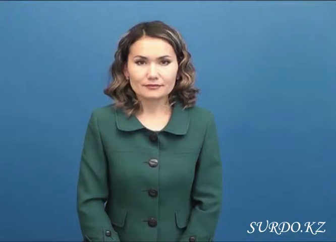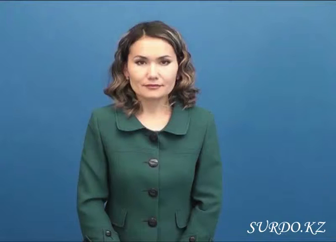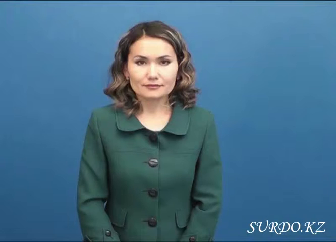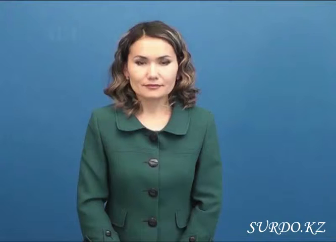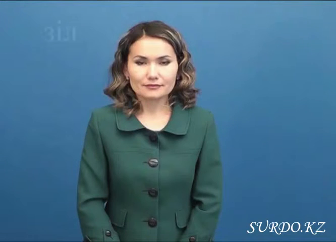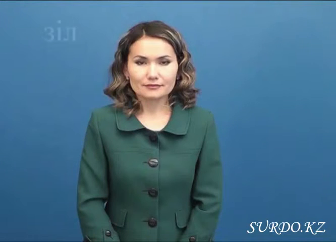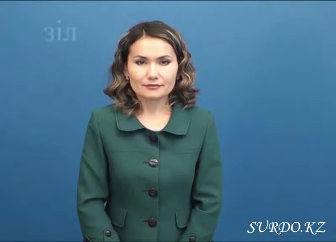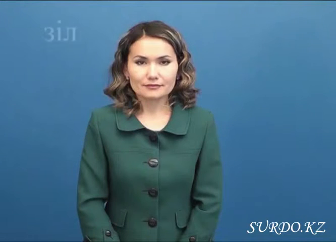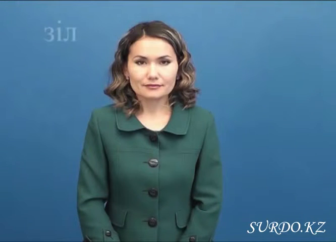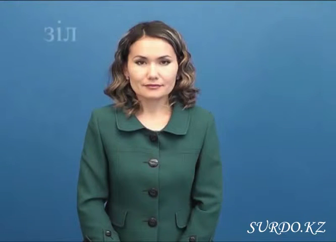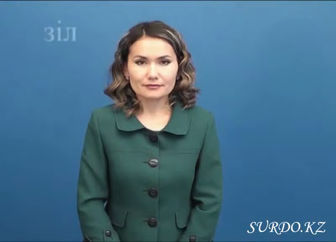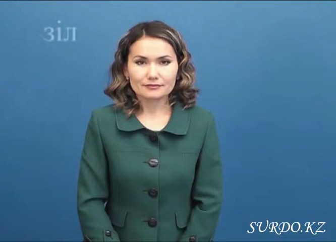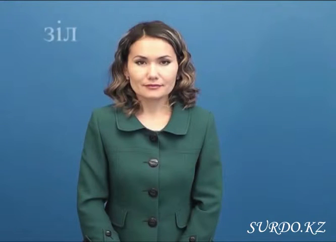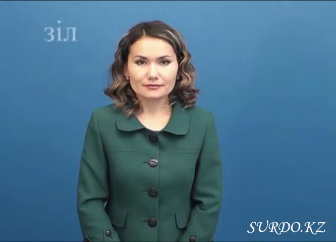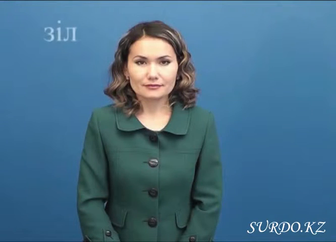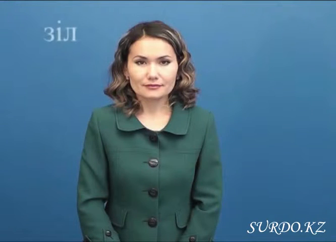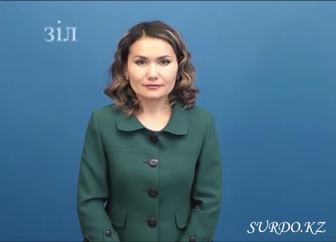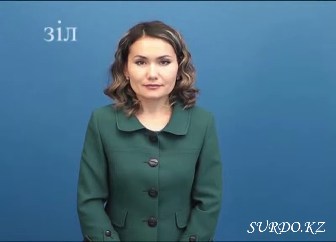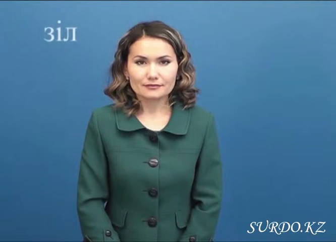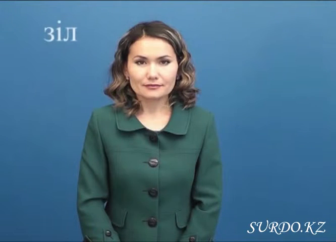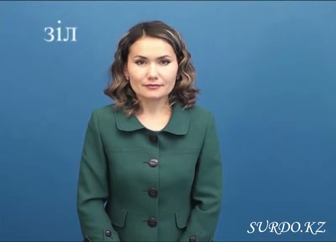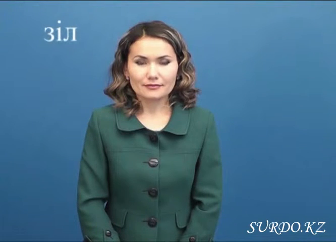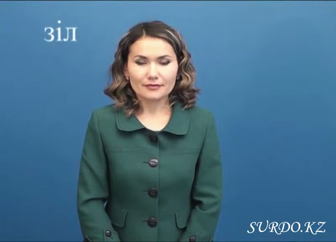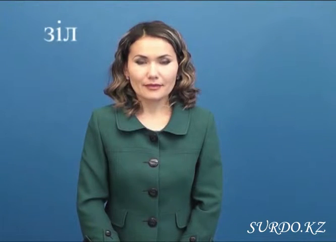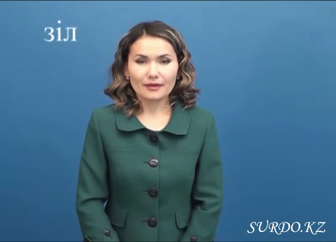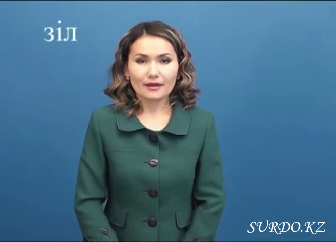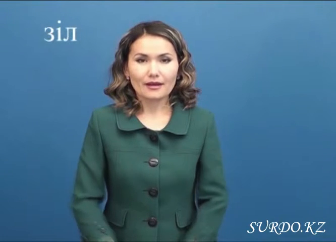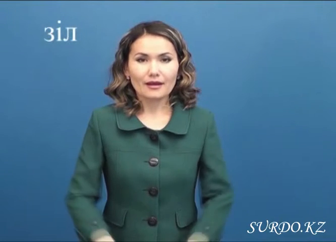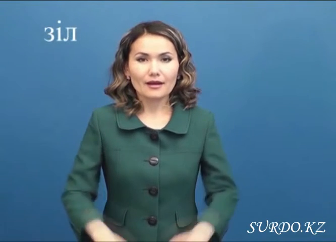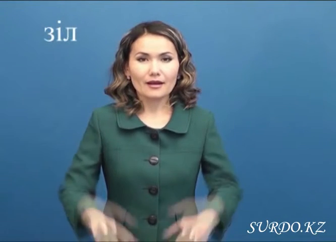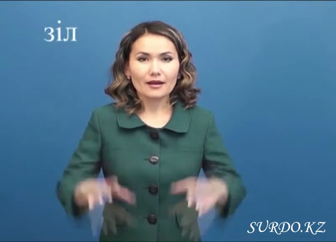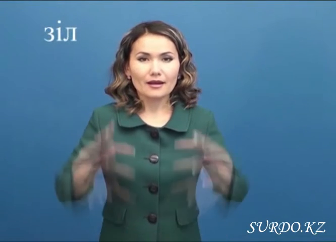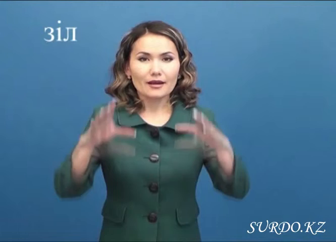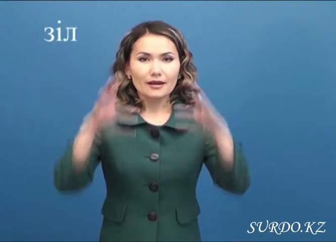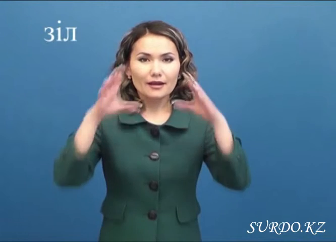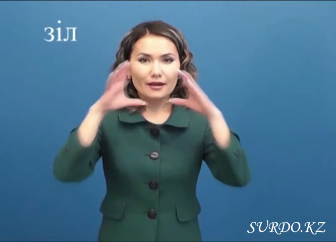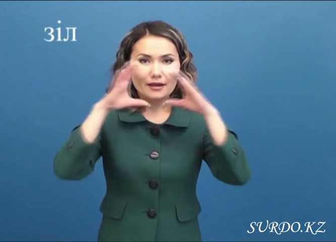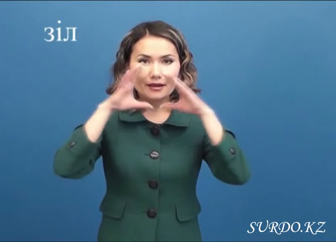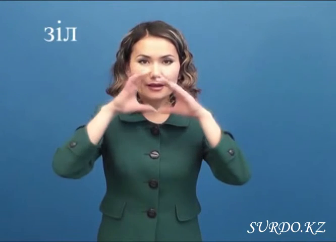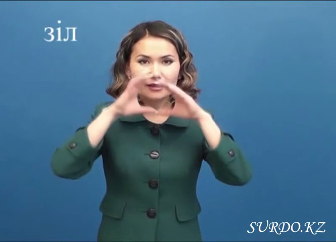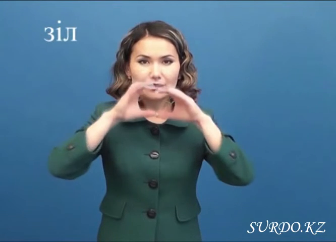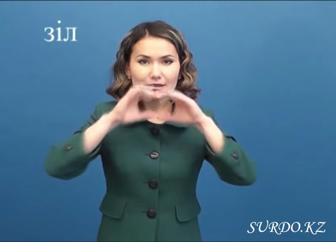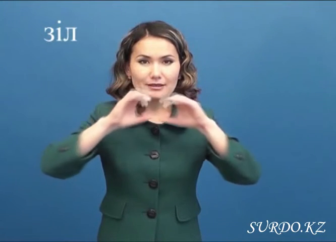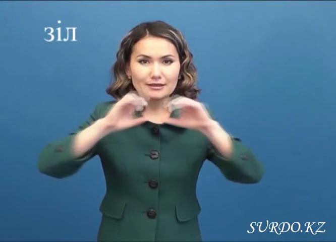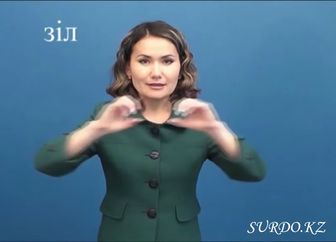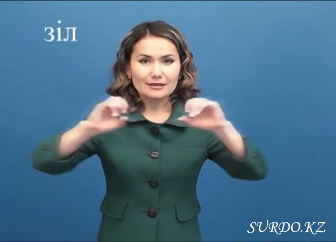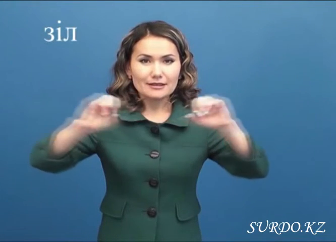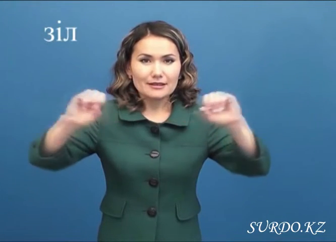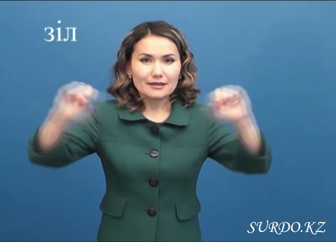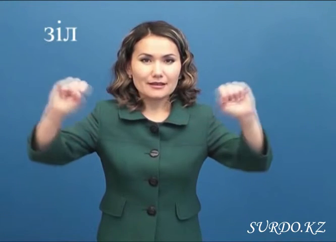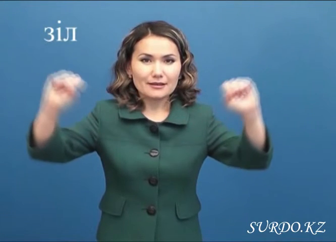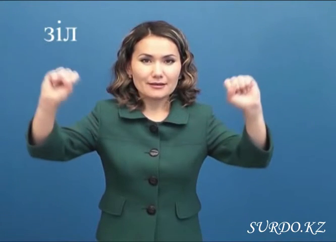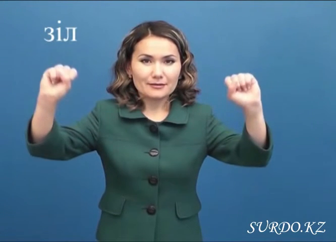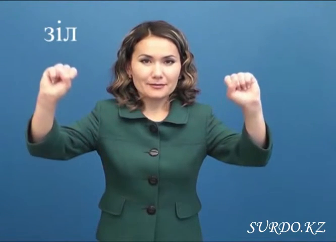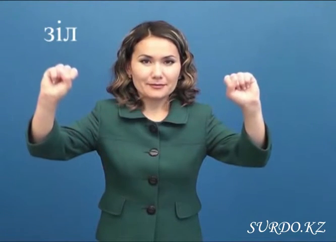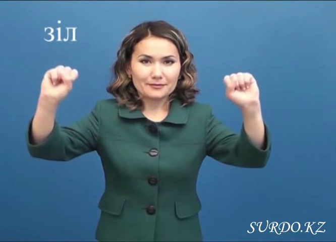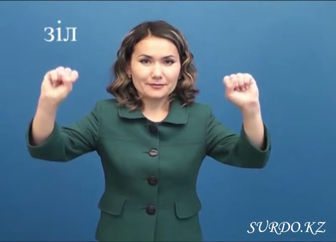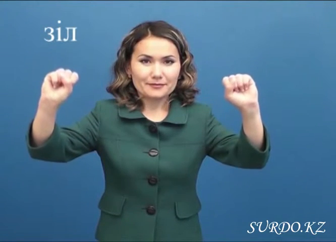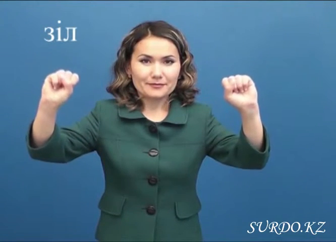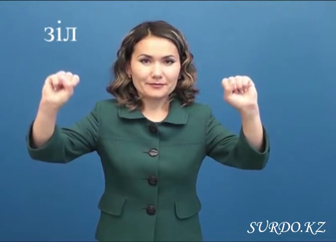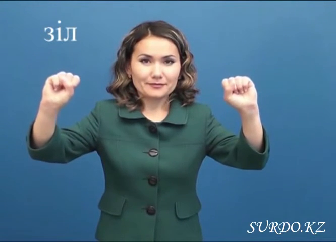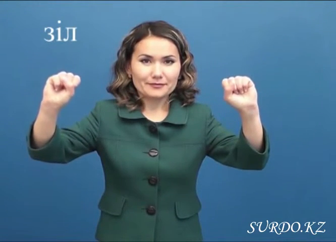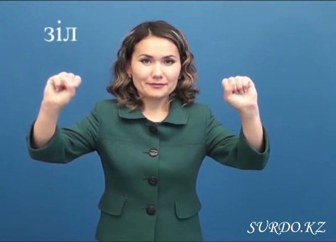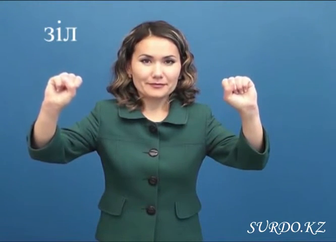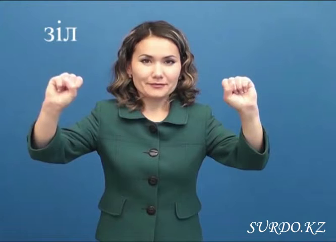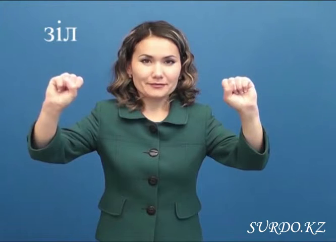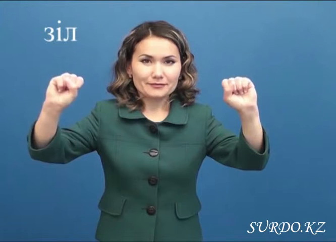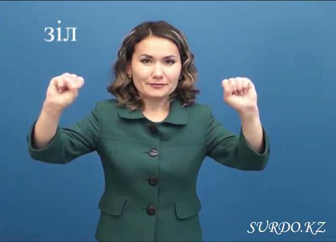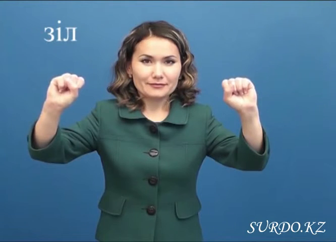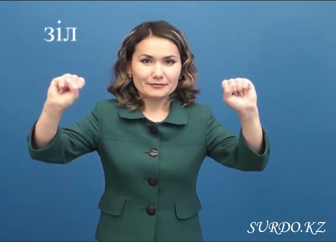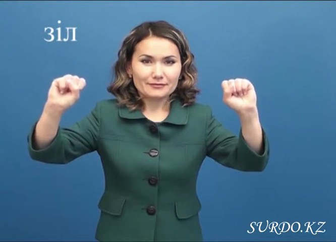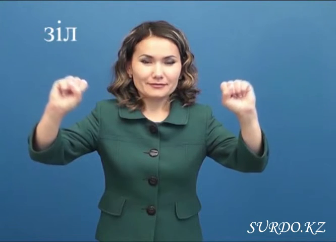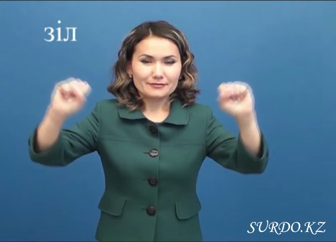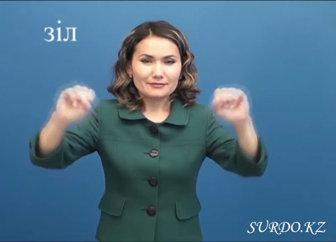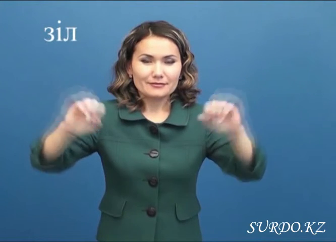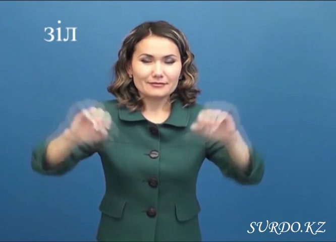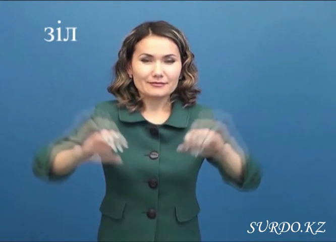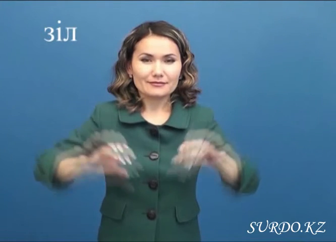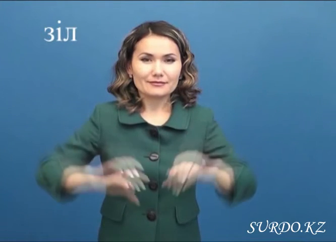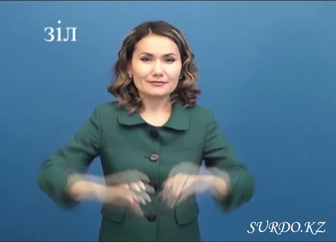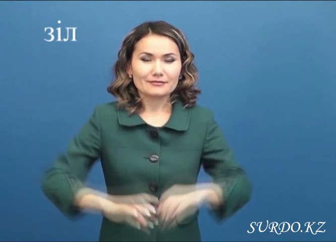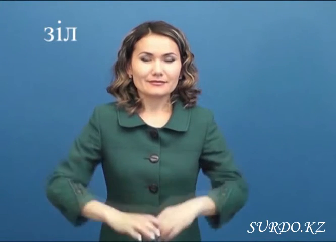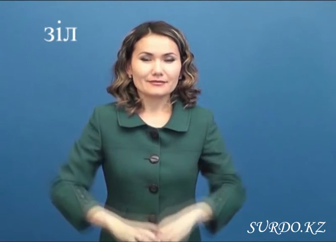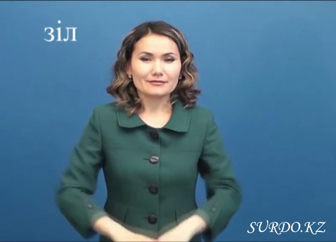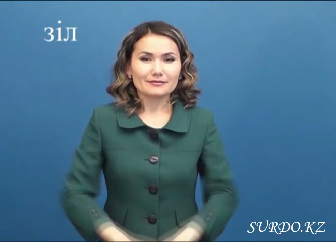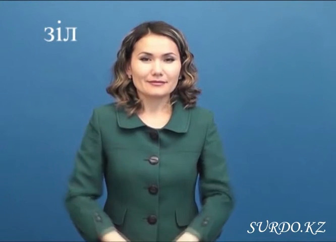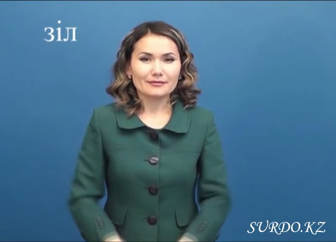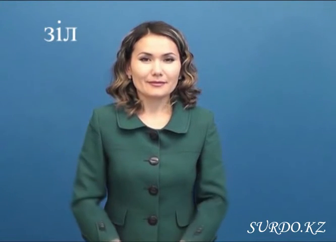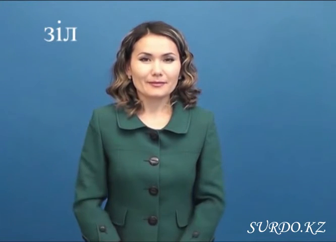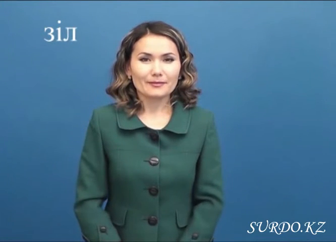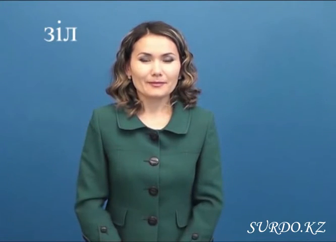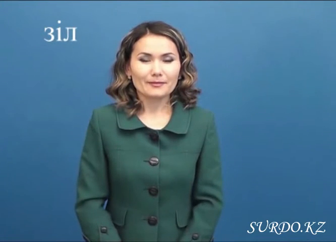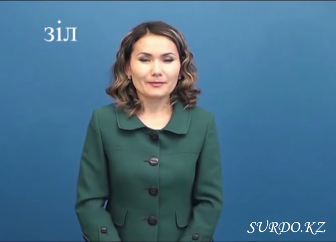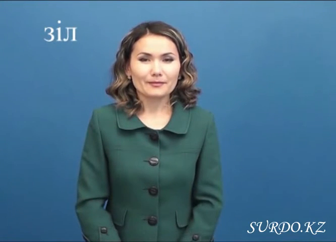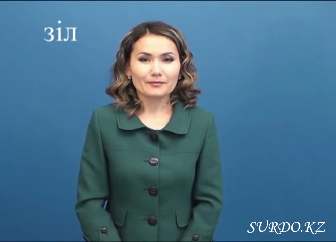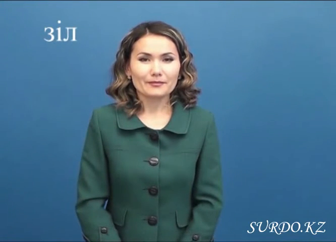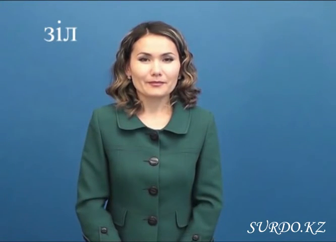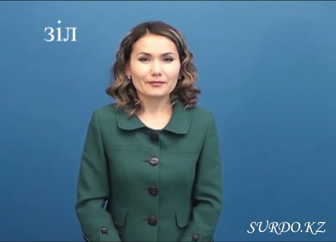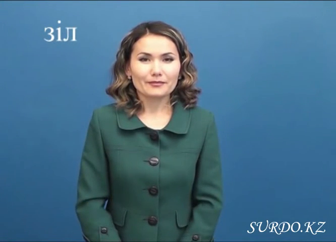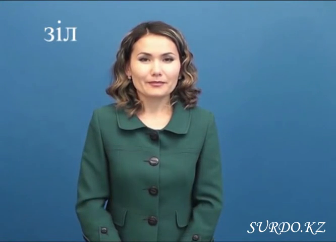Зіл